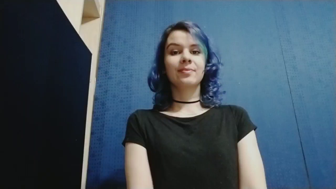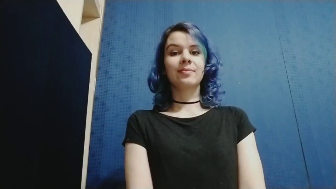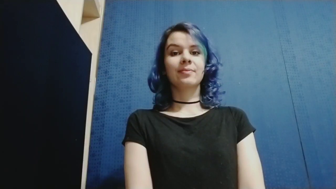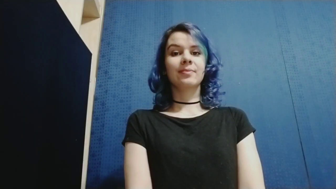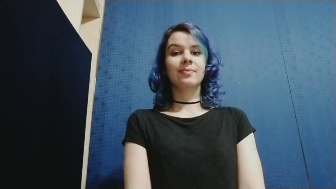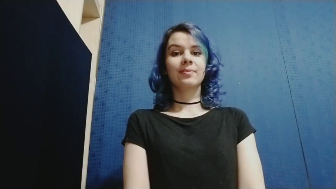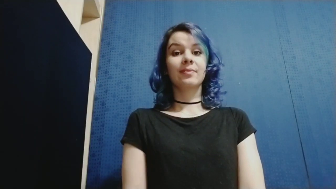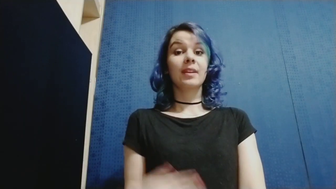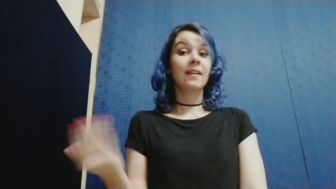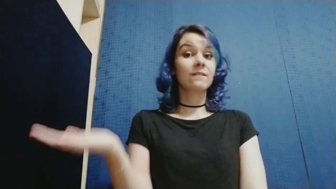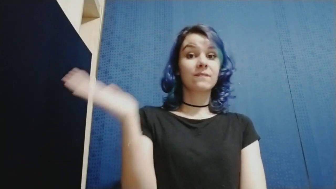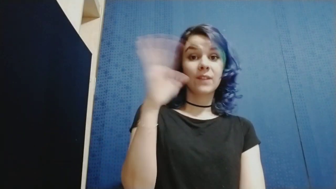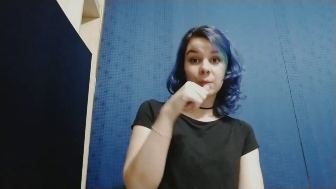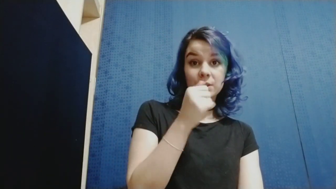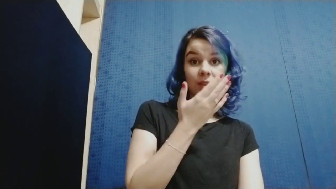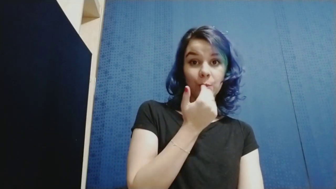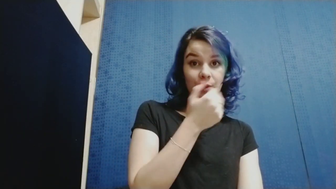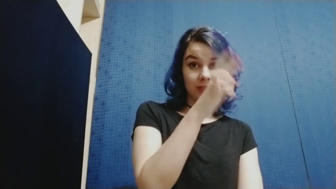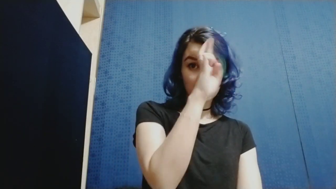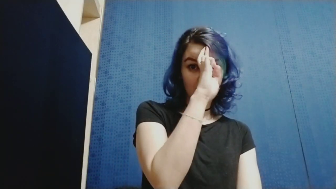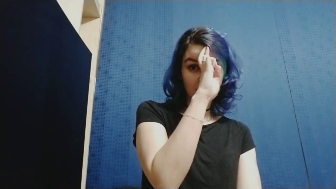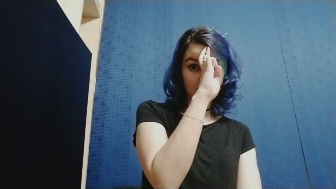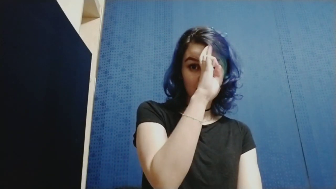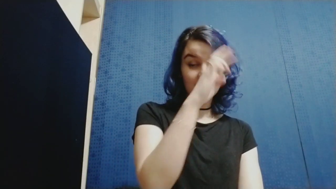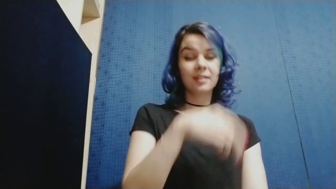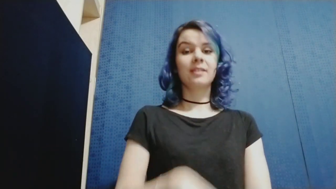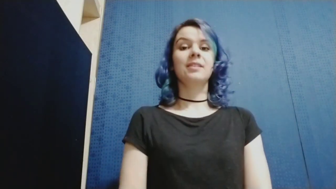Vamos almoçar?